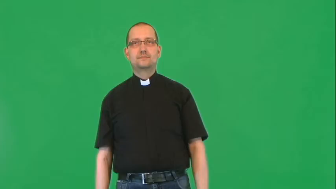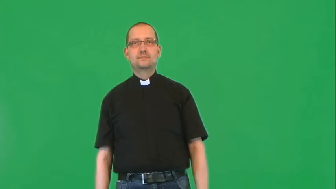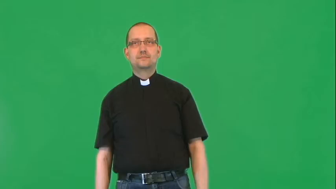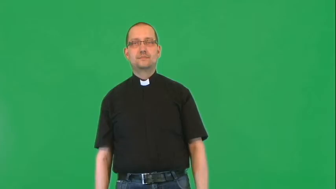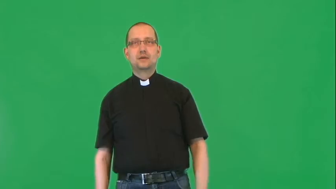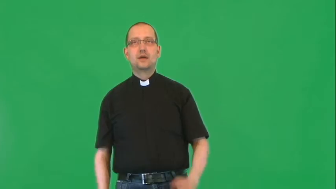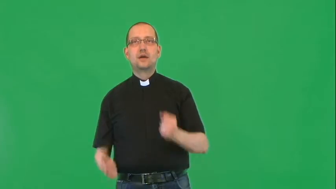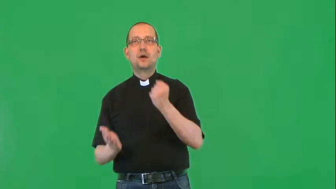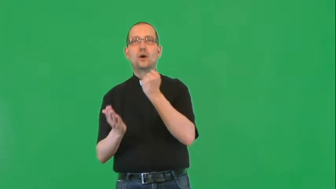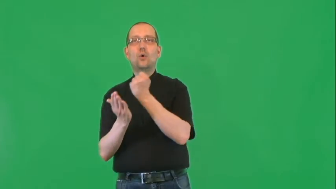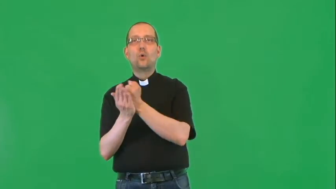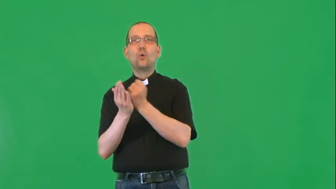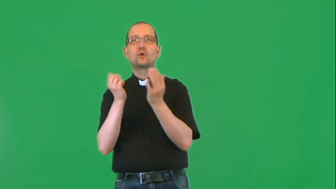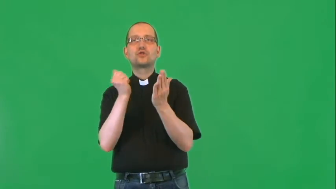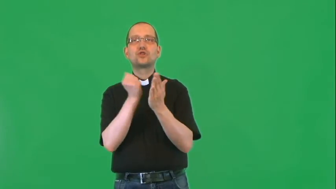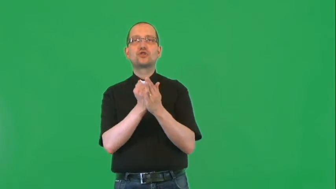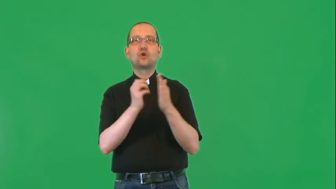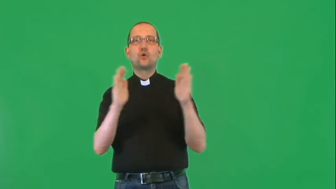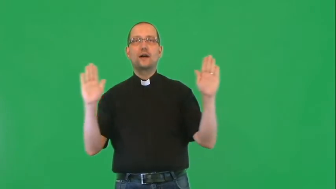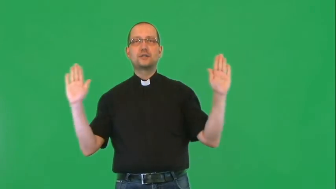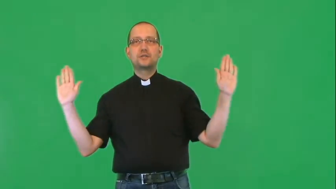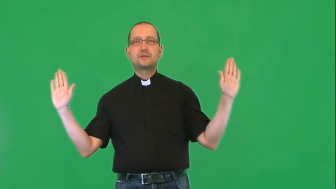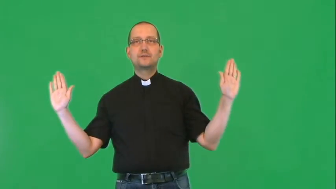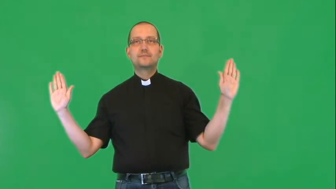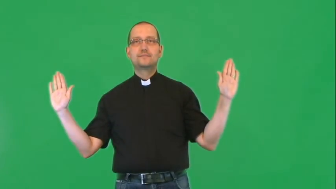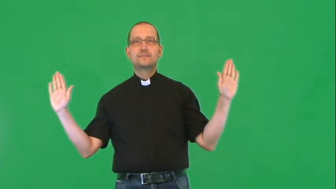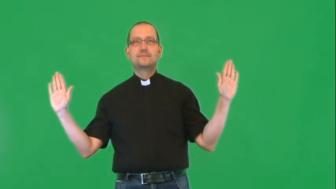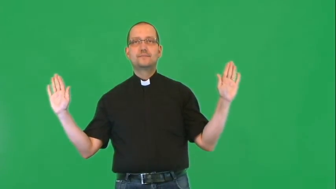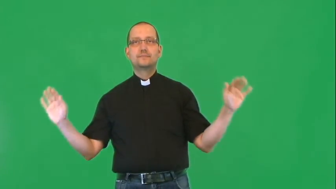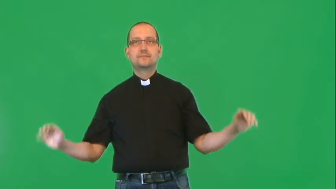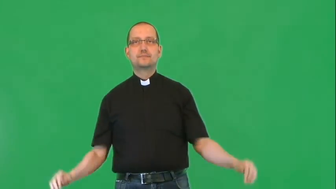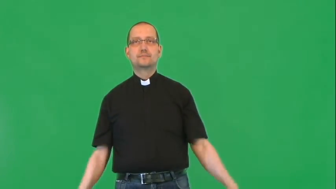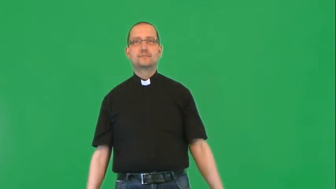ukrzyżować